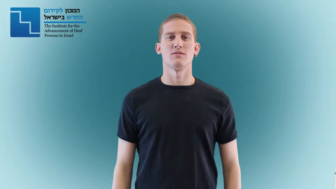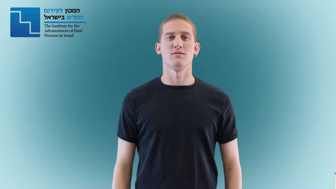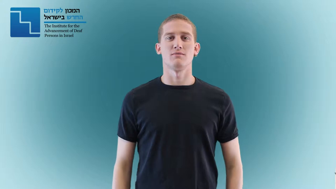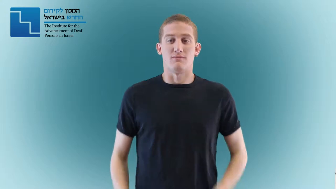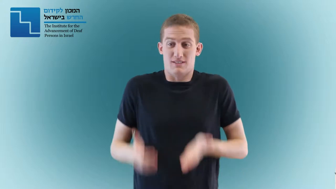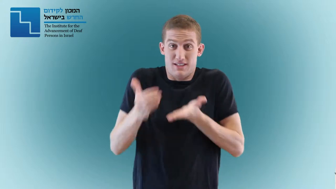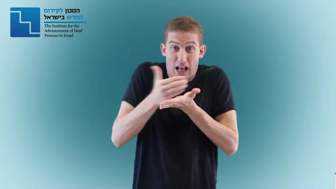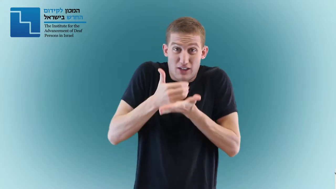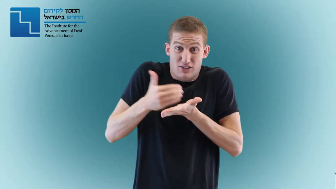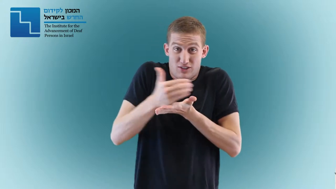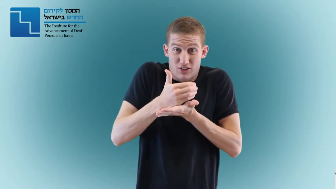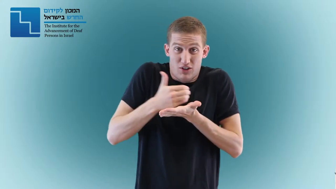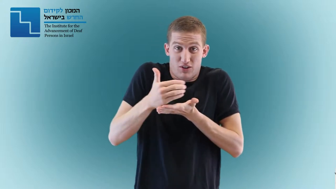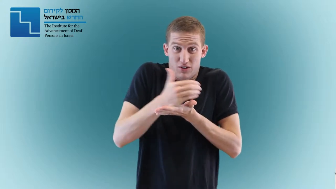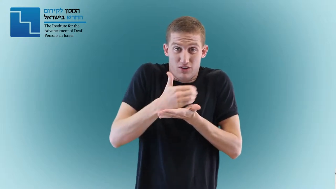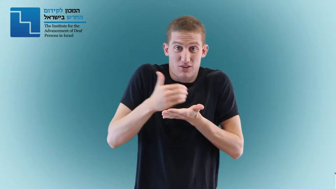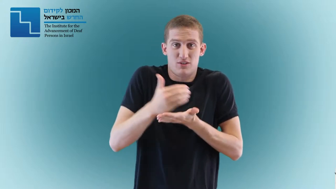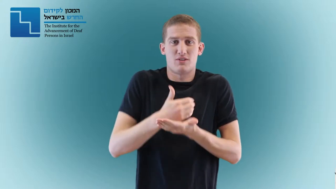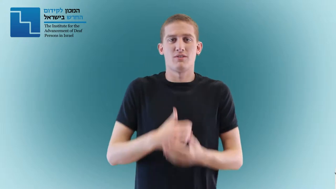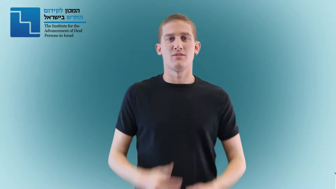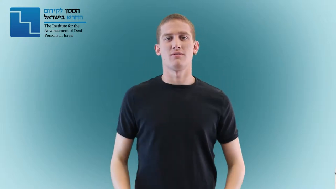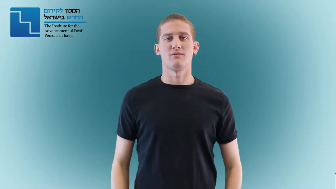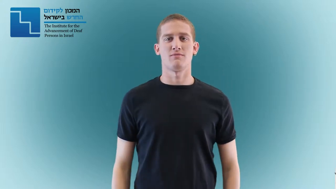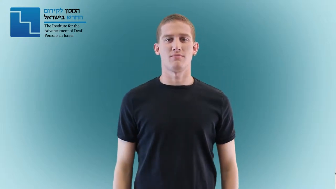לחסוך (לצבור)